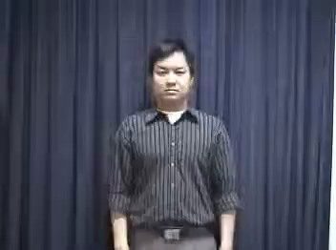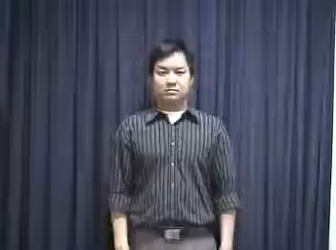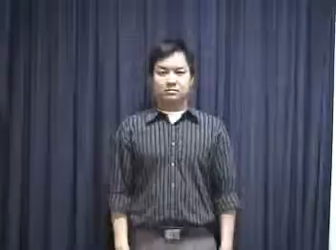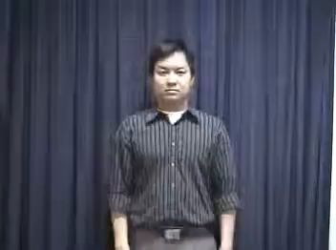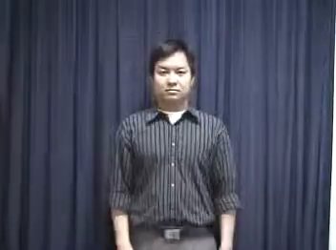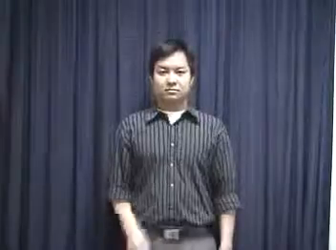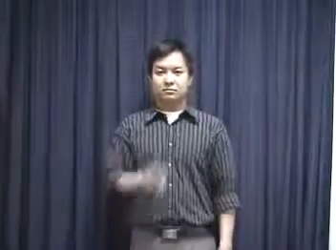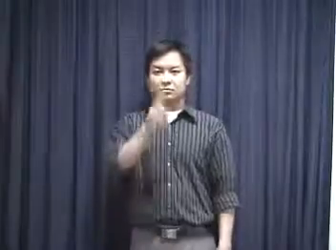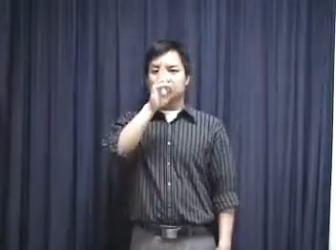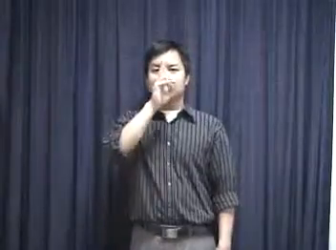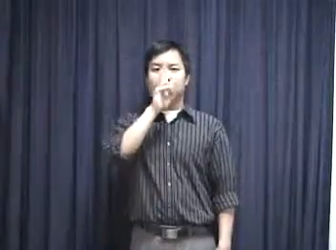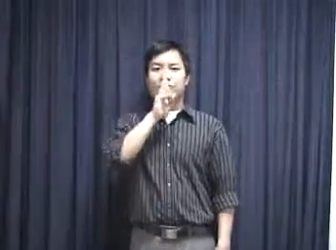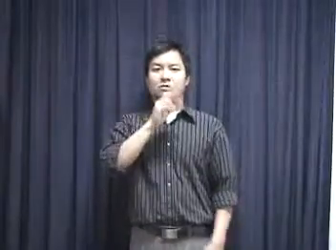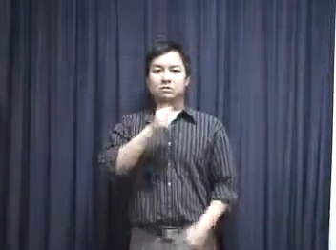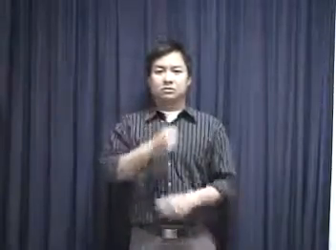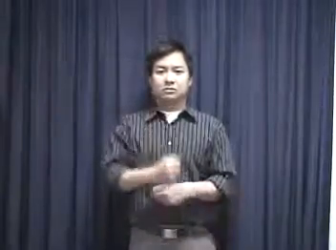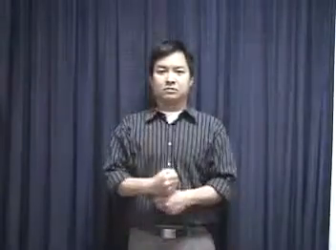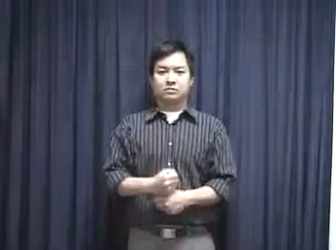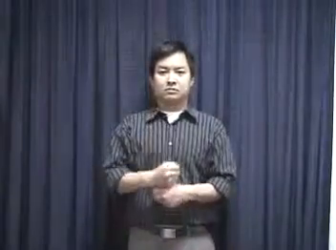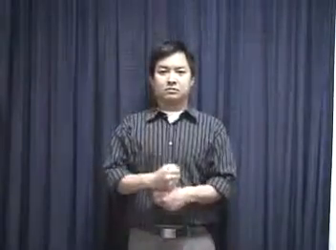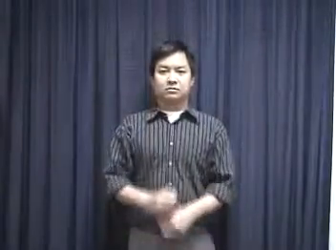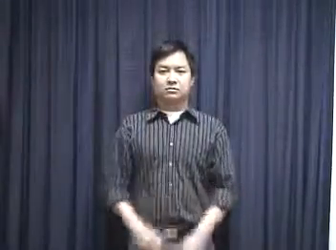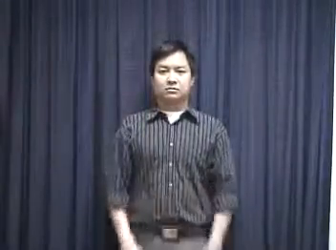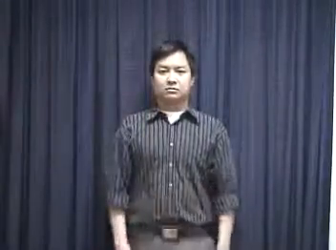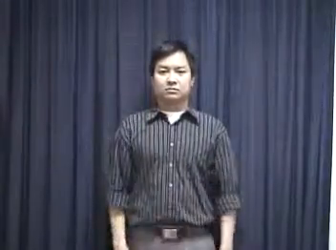Chunhat